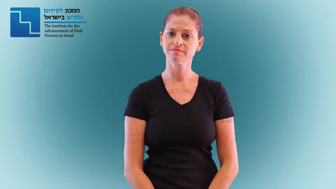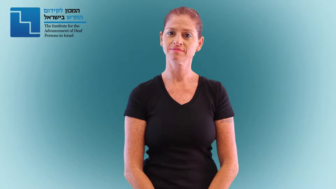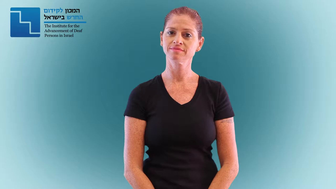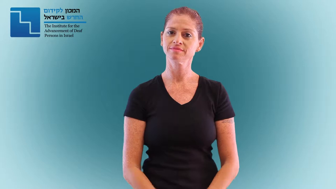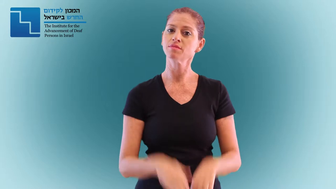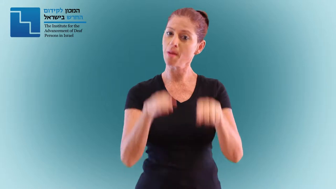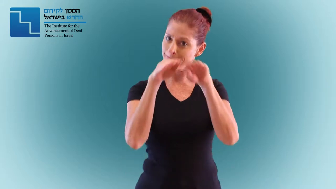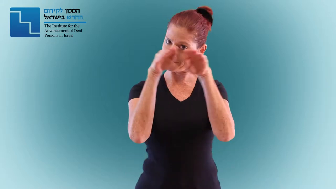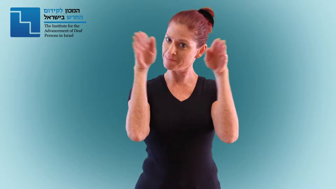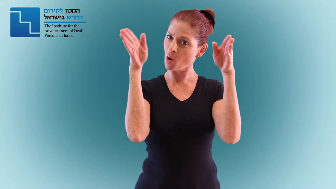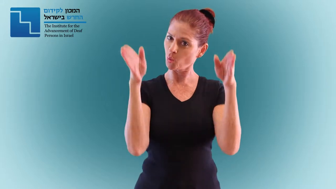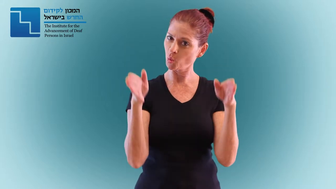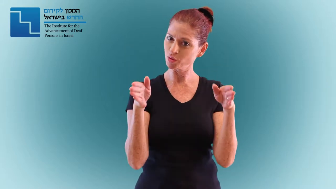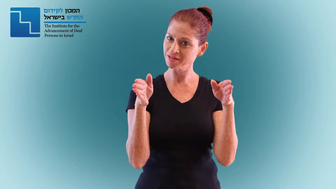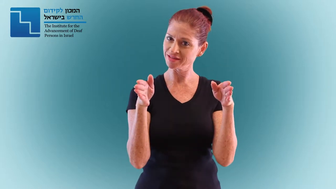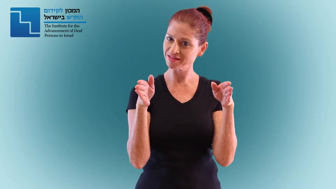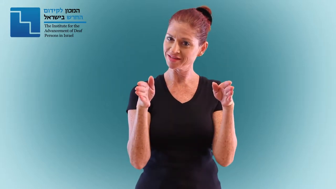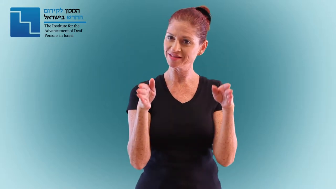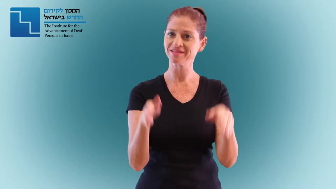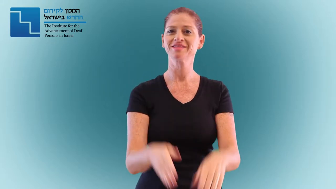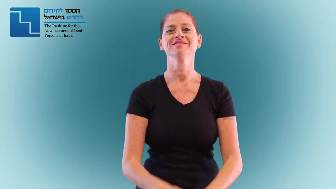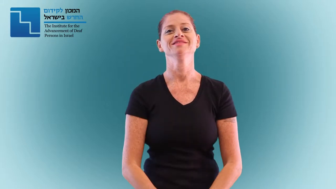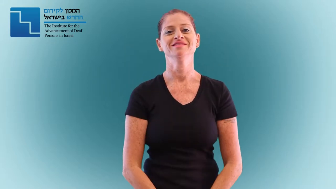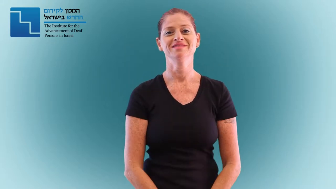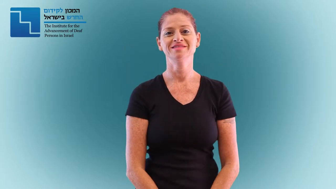מכון